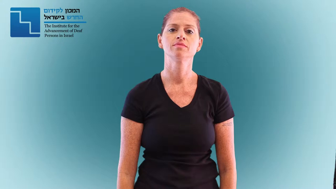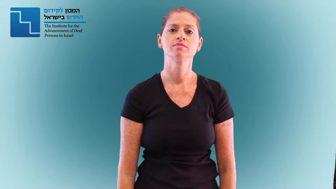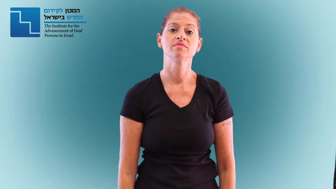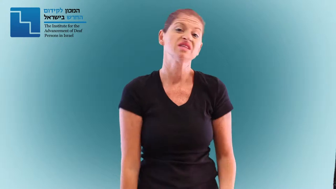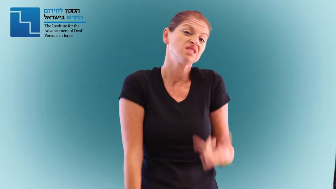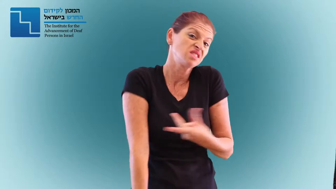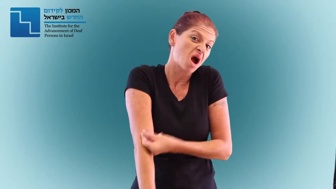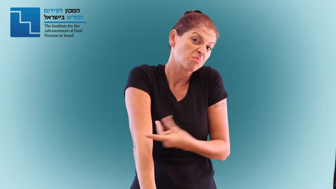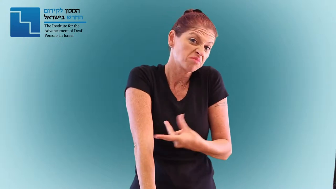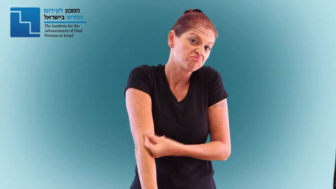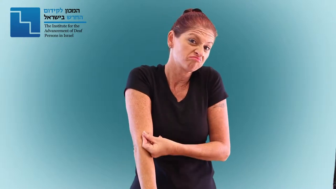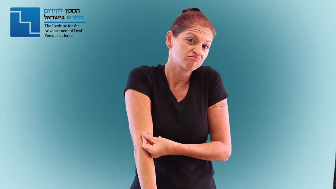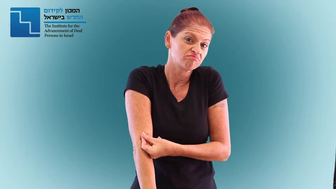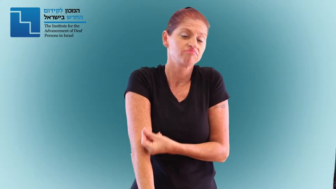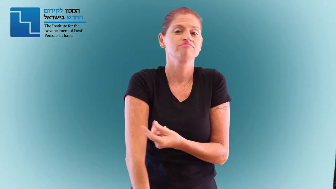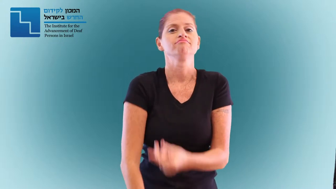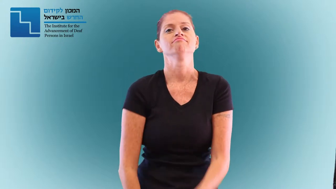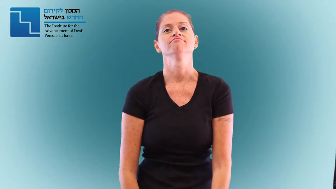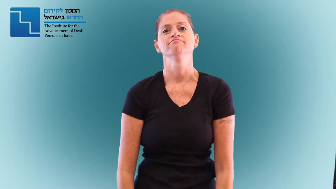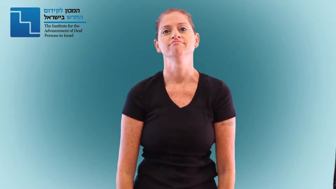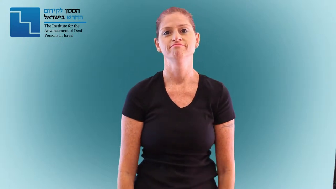סמים